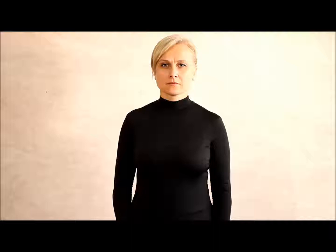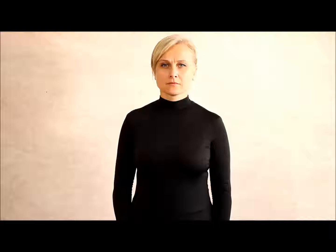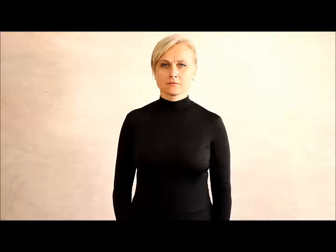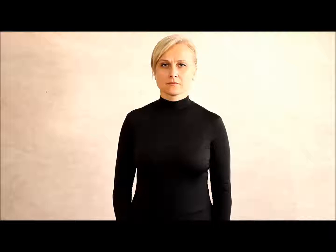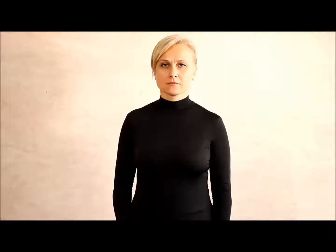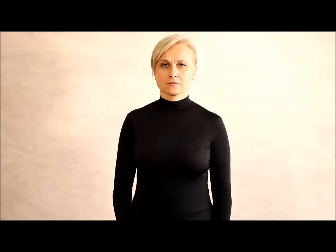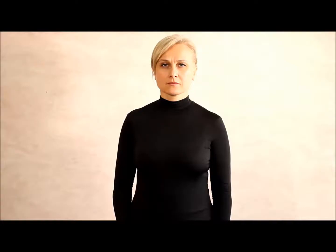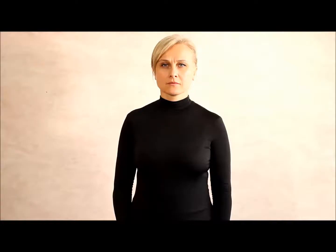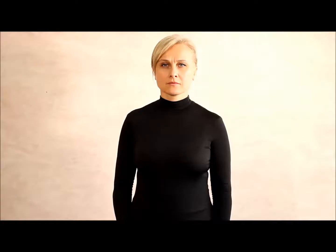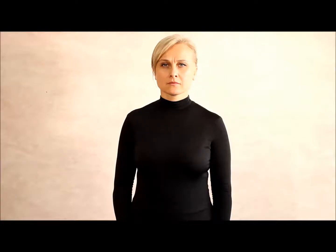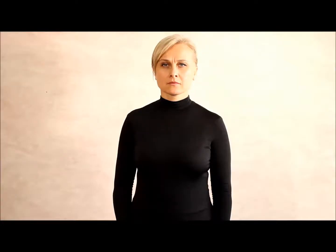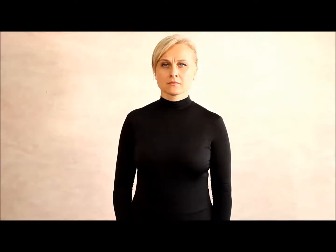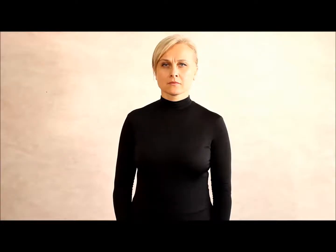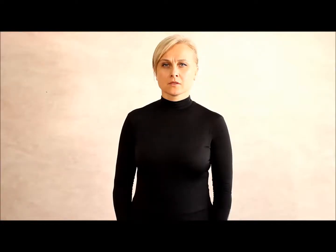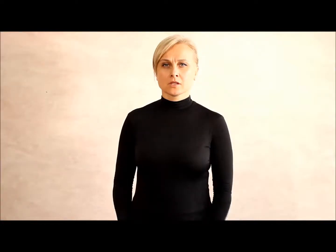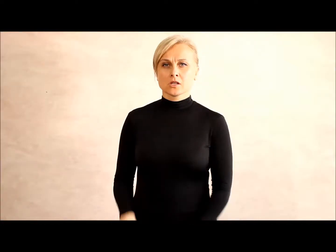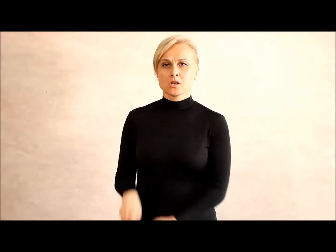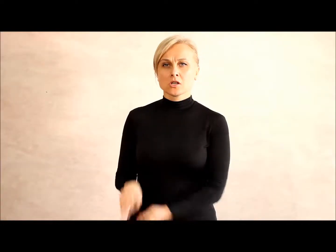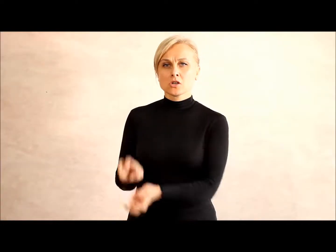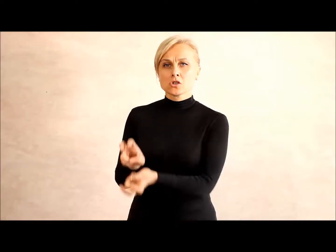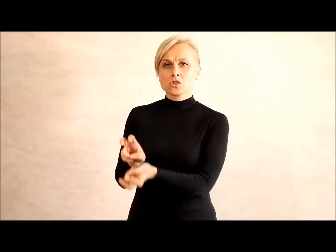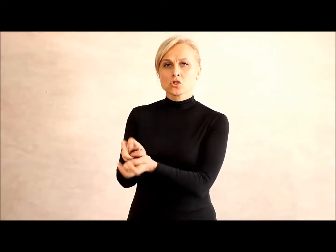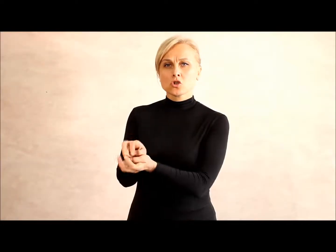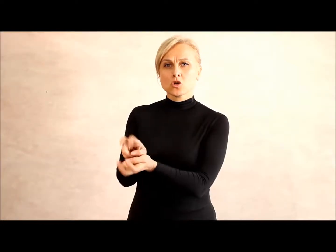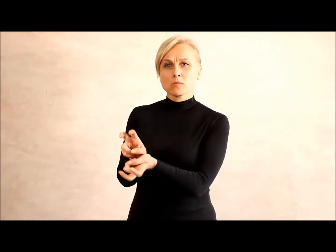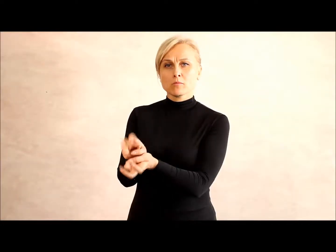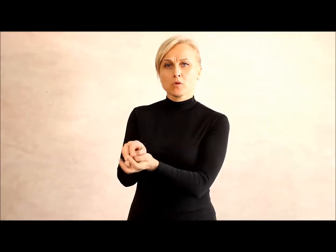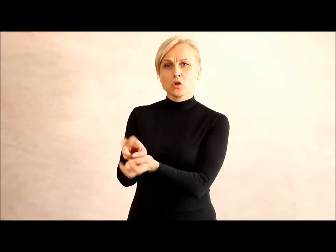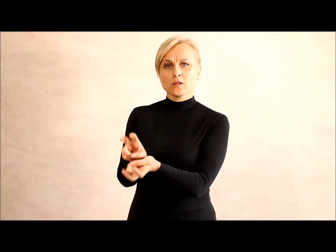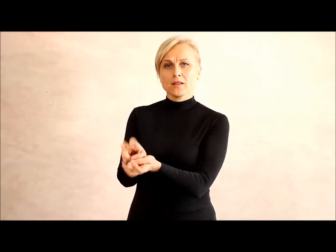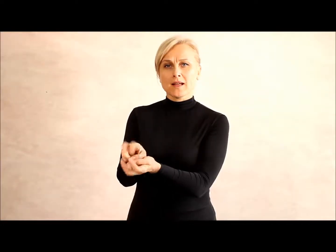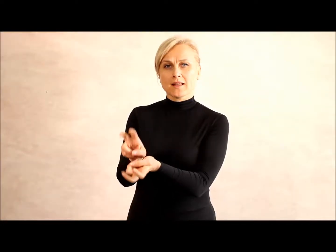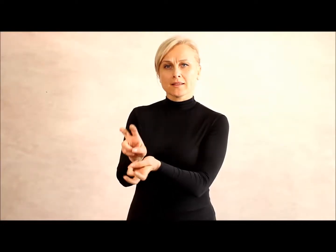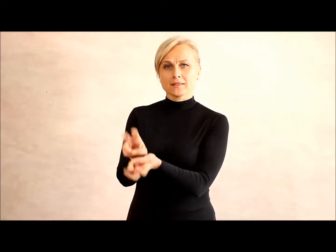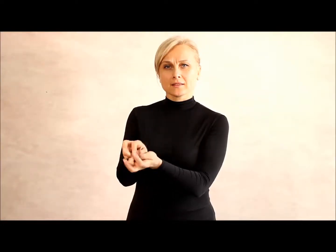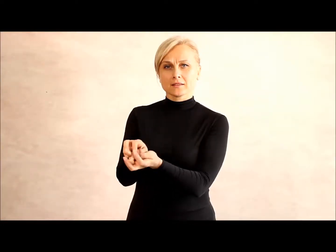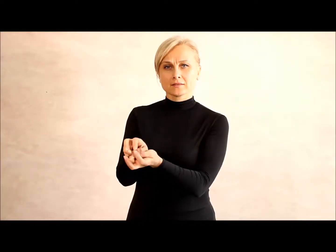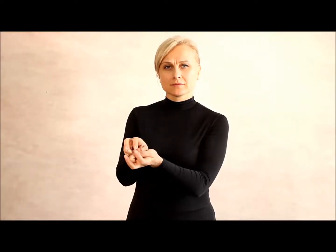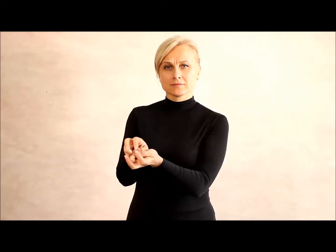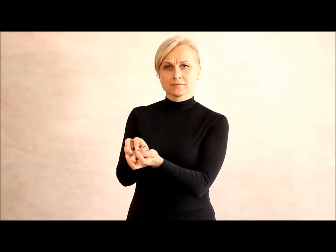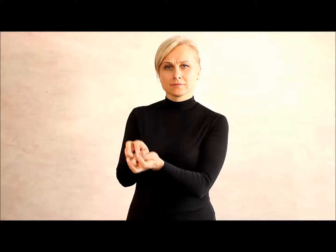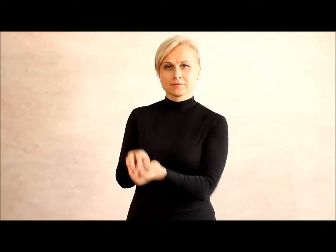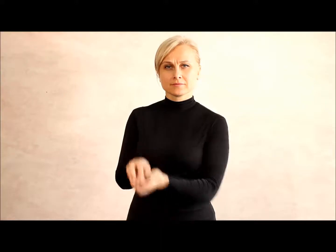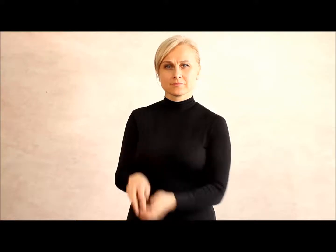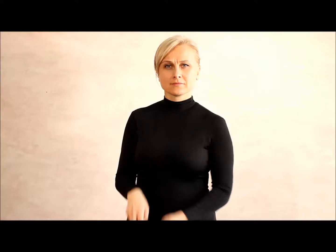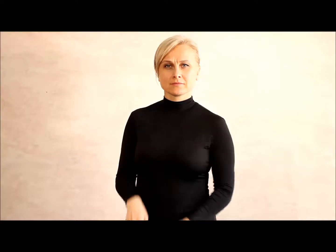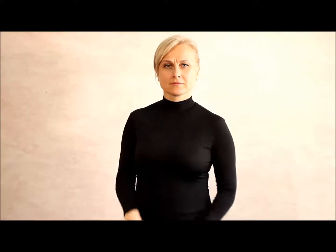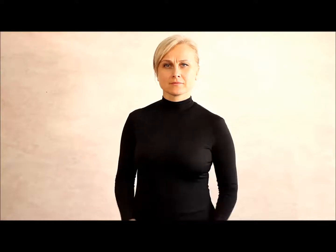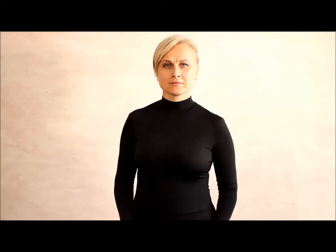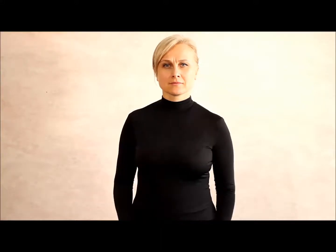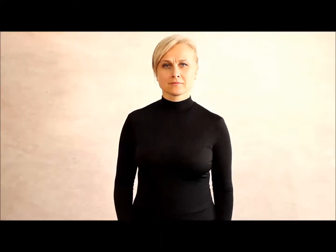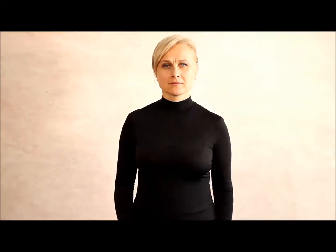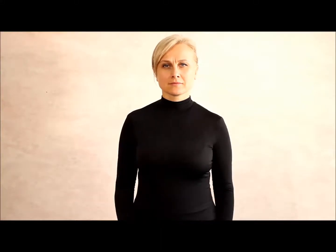Șobolan